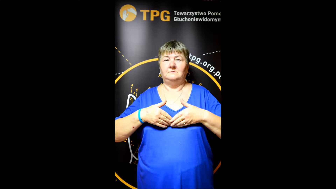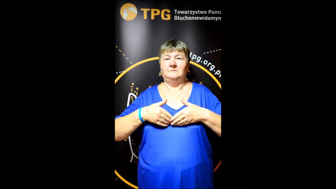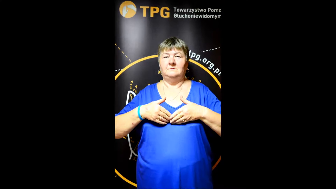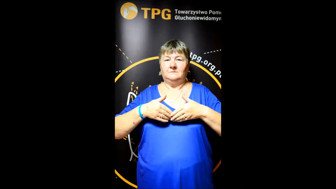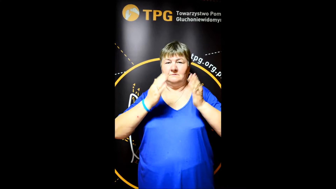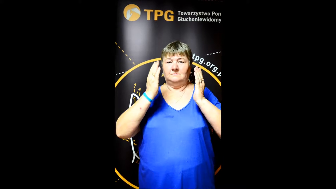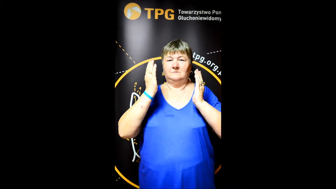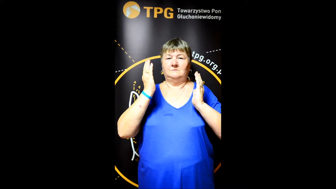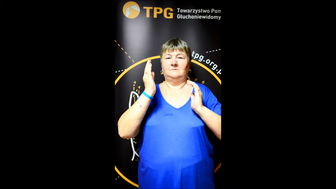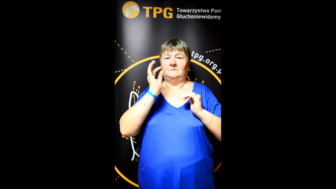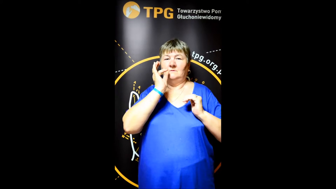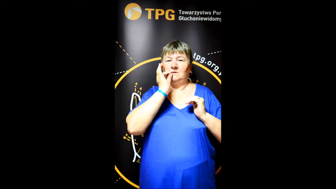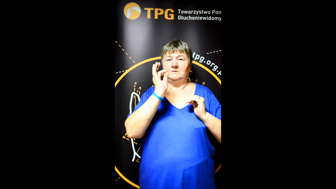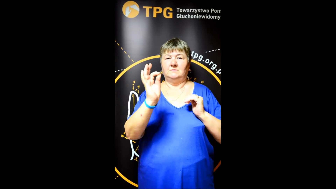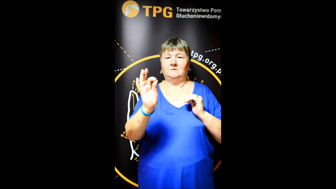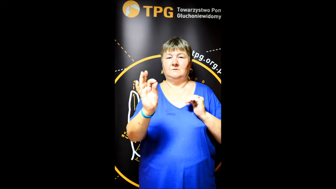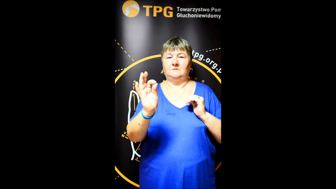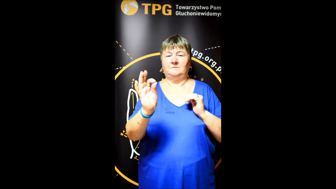Dzień dobry!